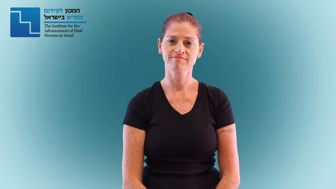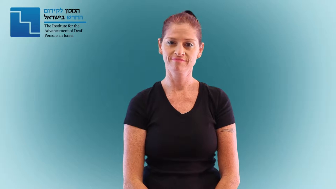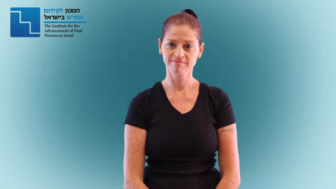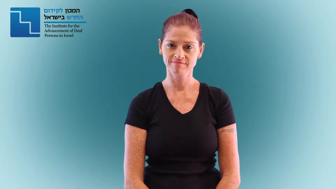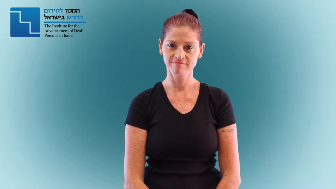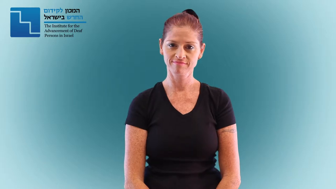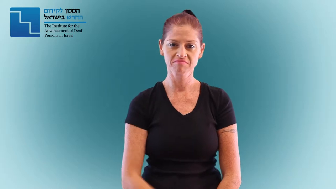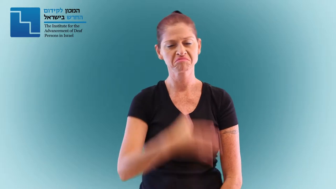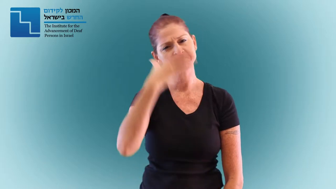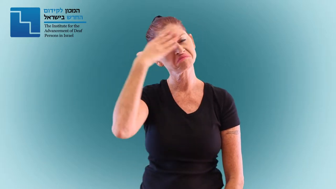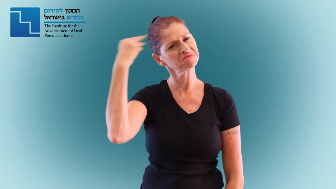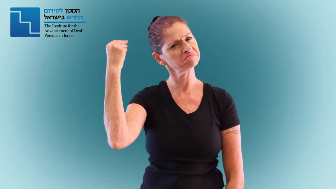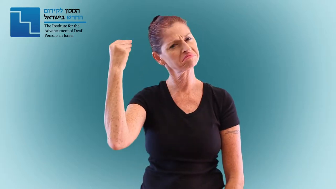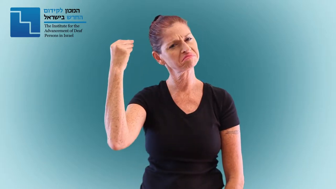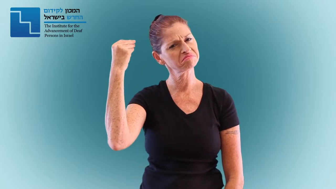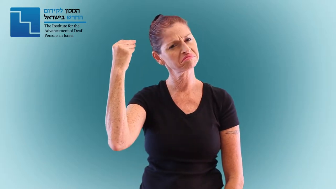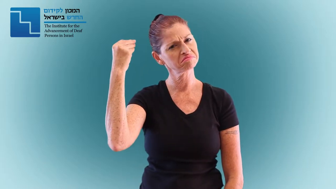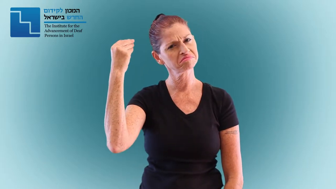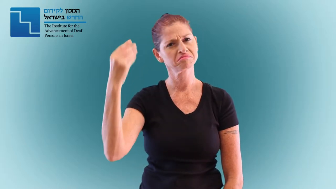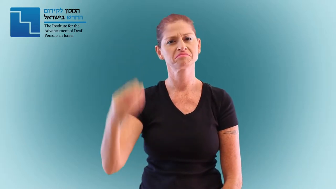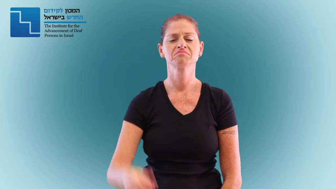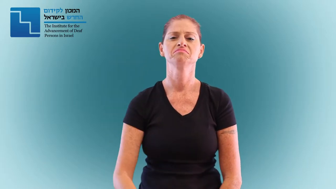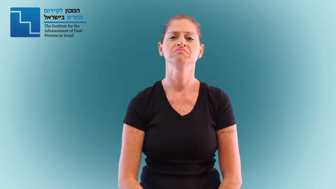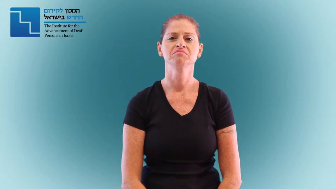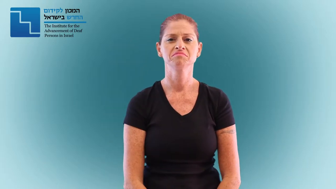לשכוח